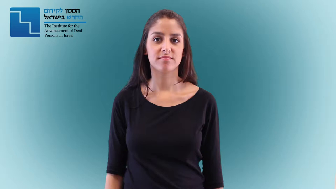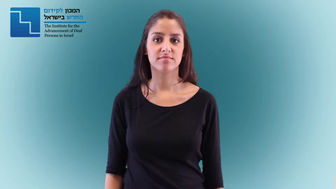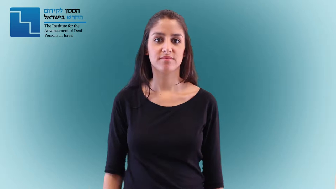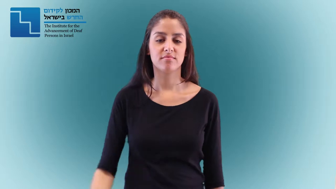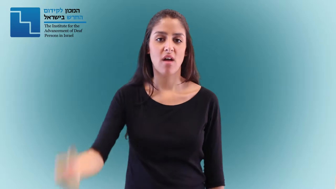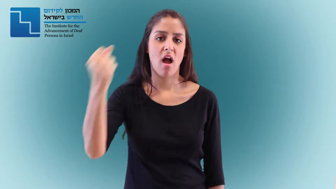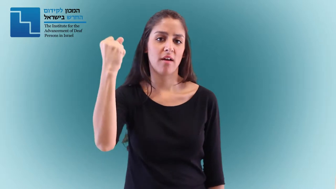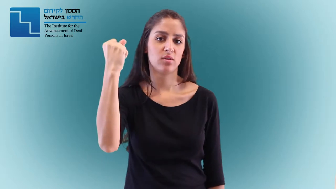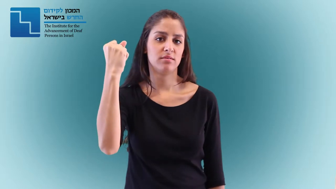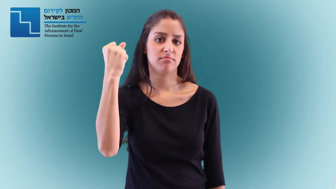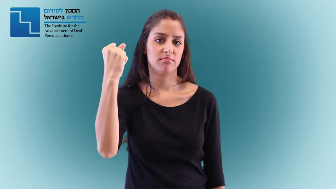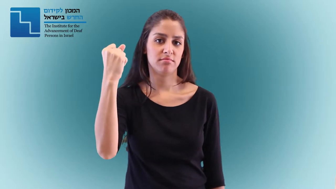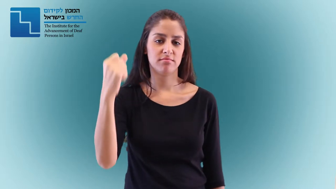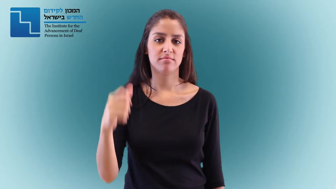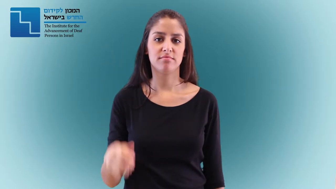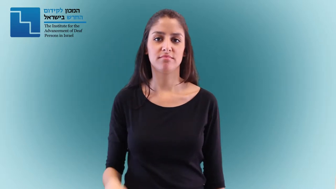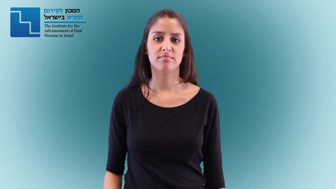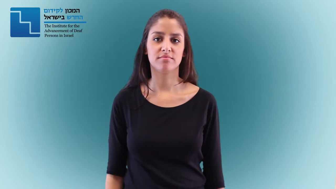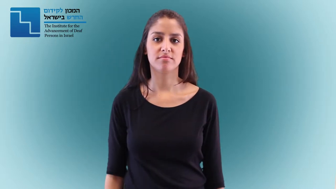ערבות